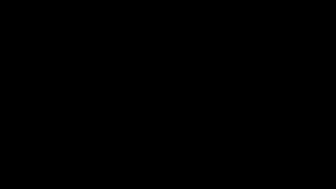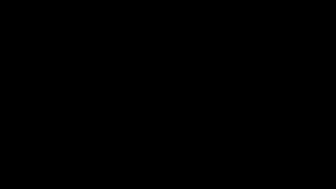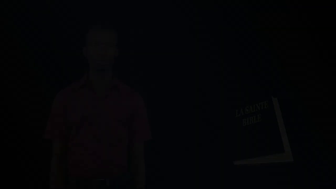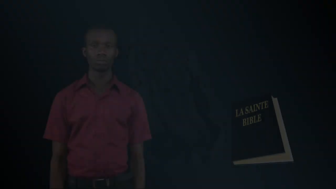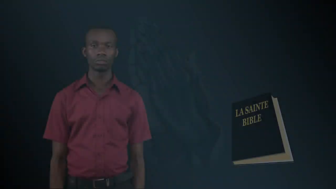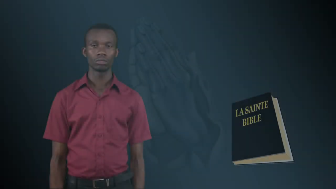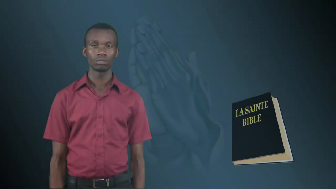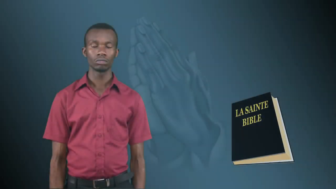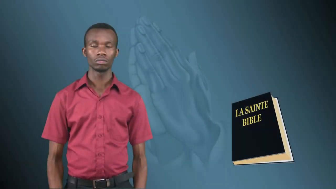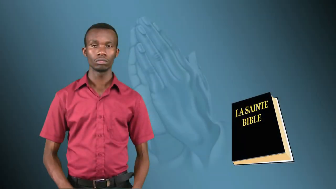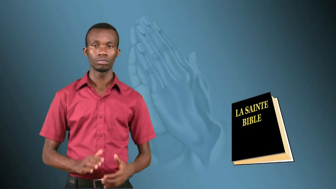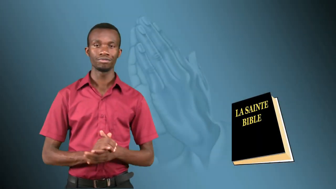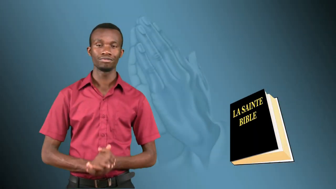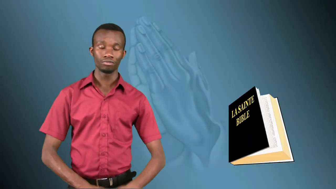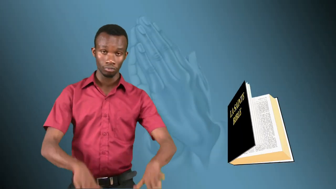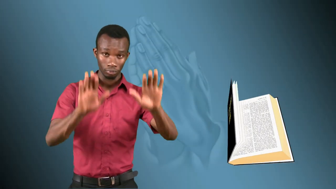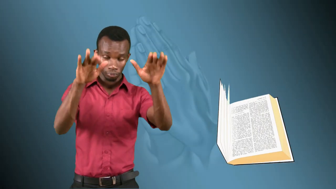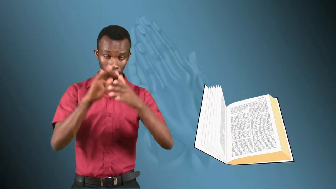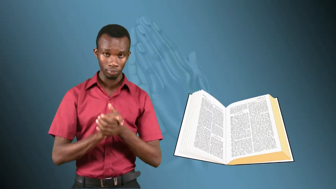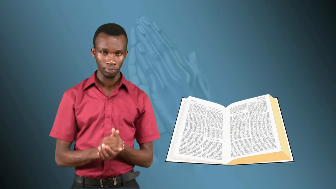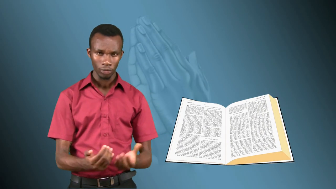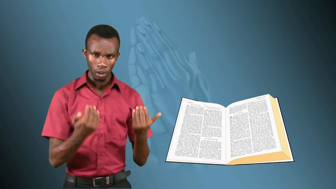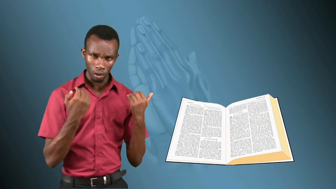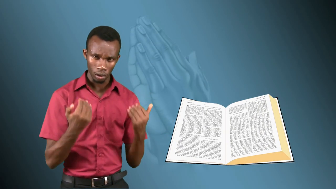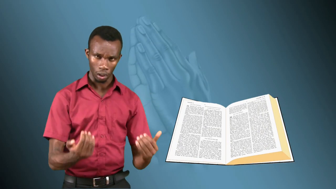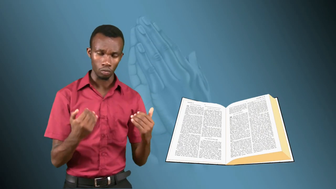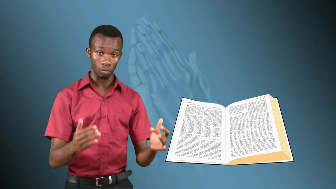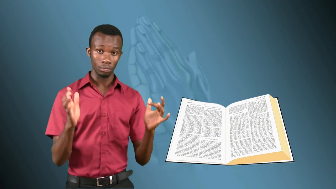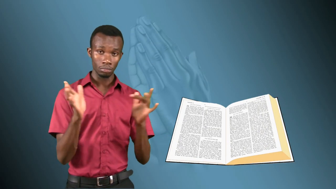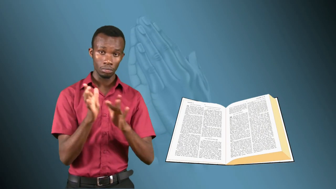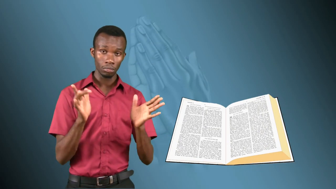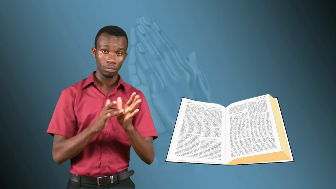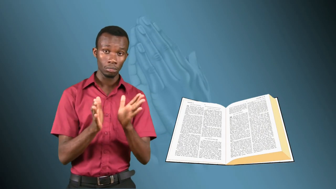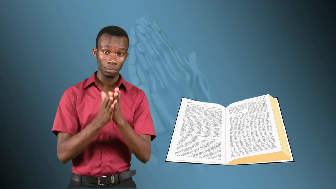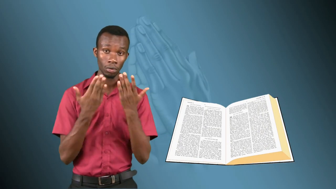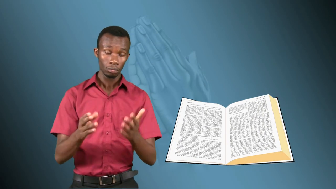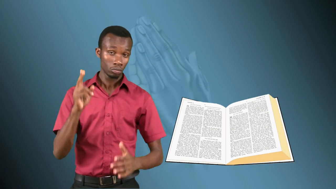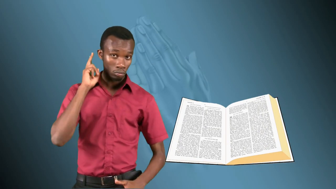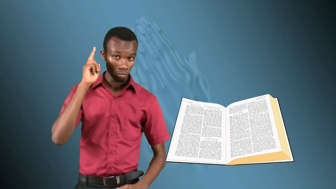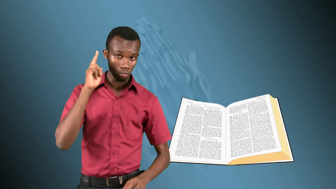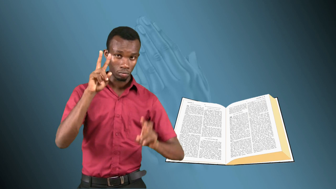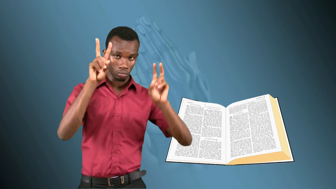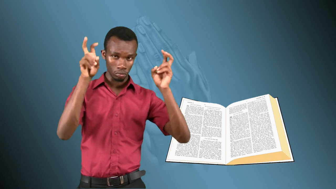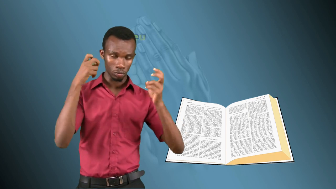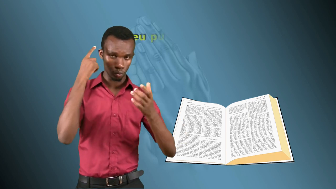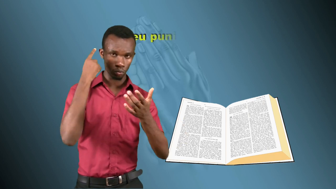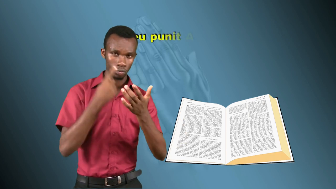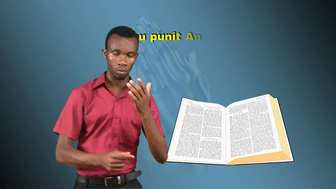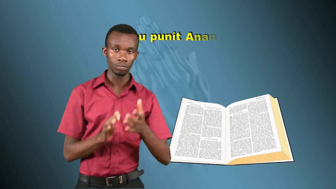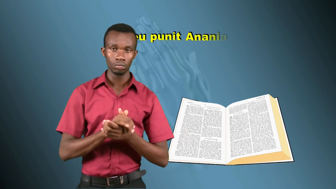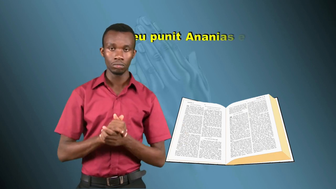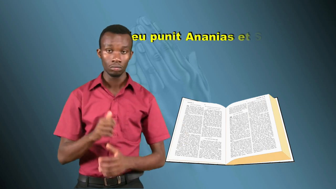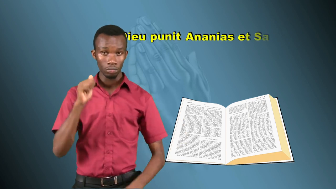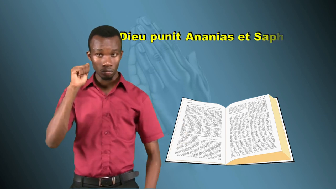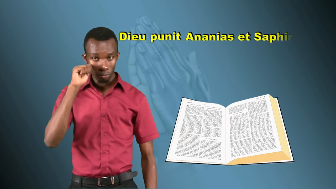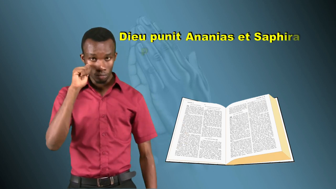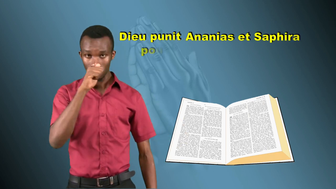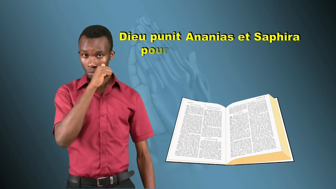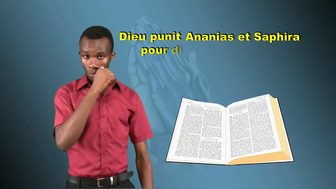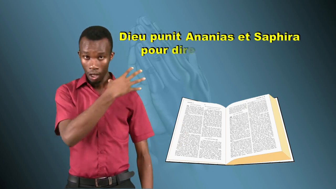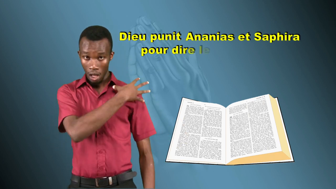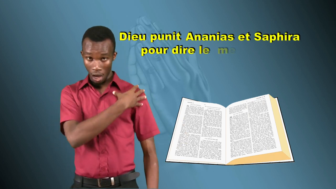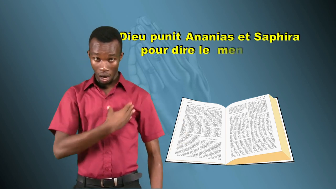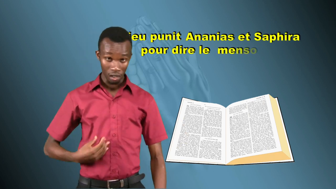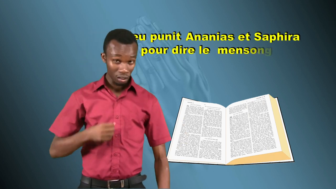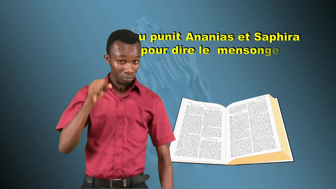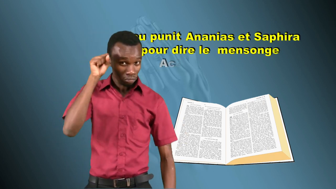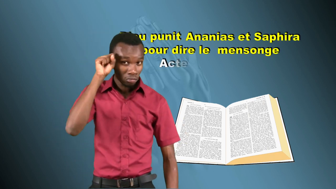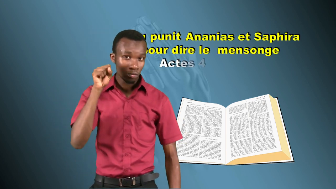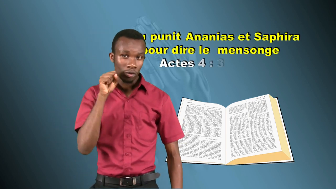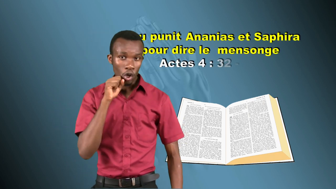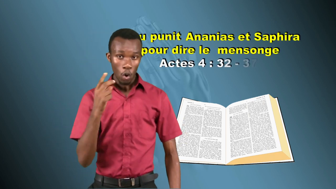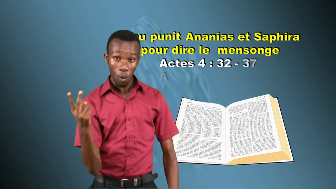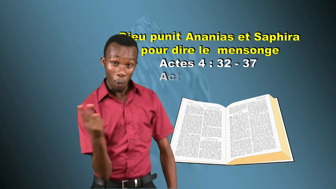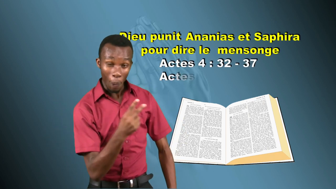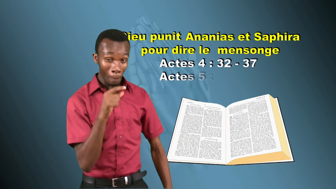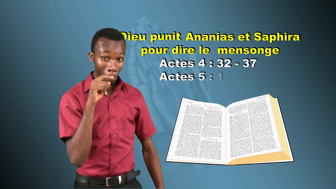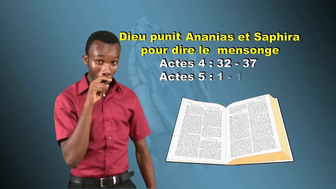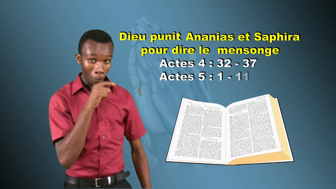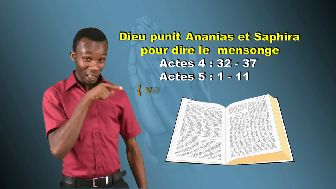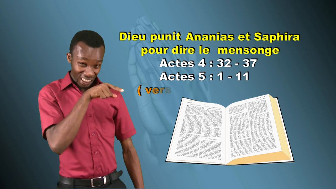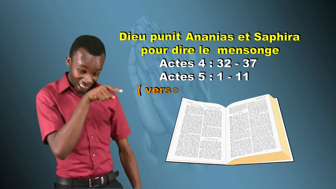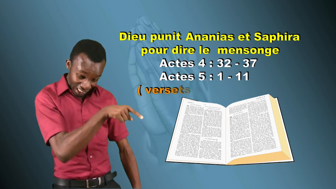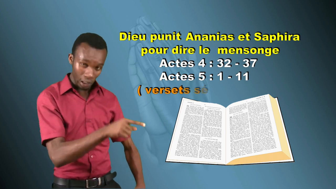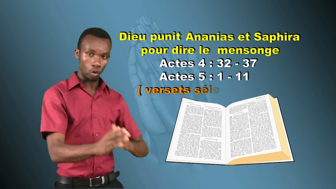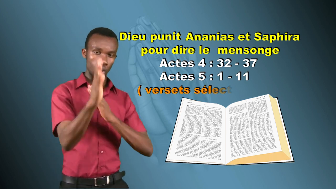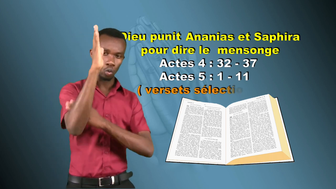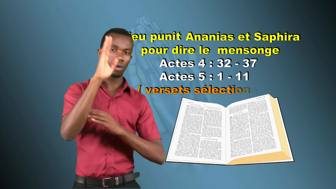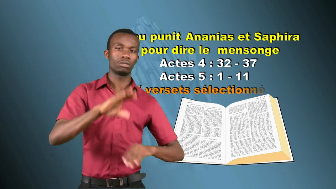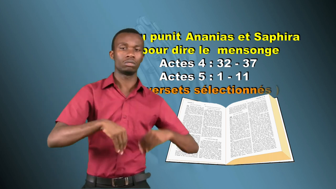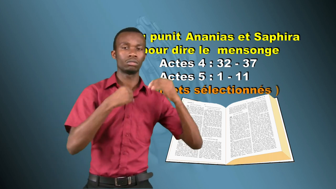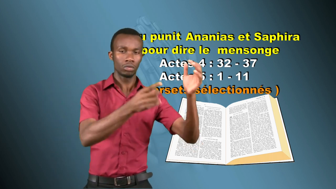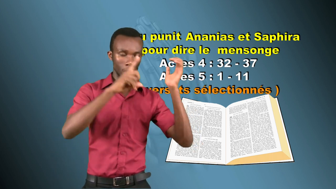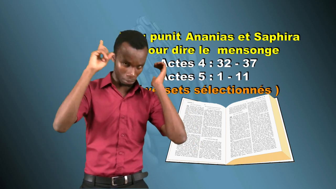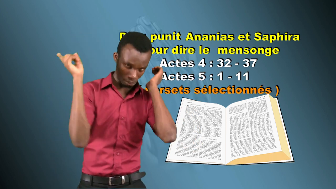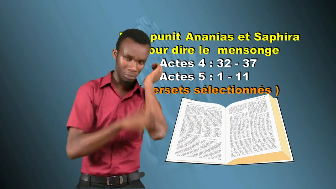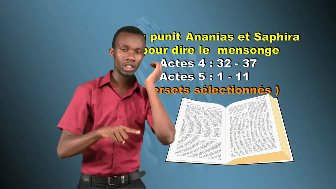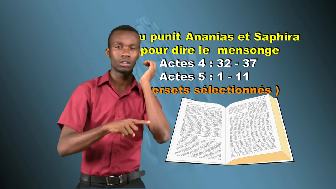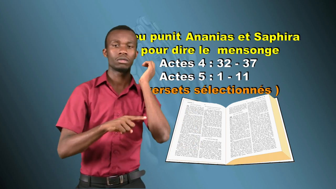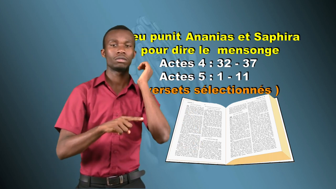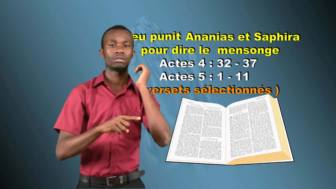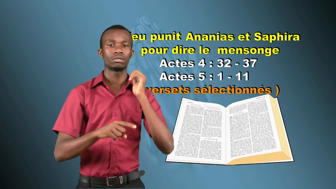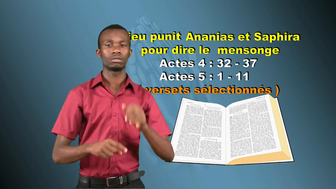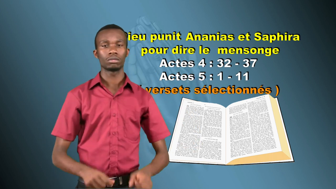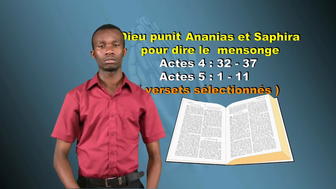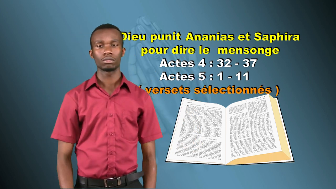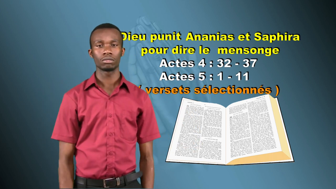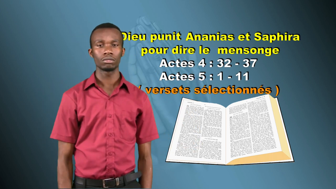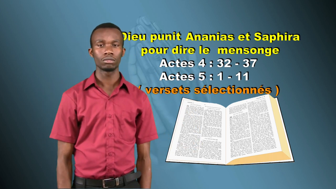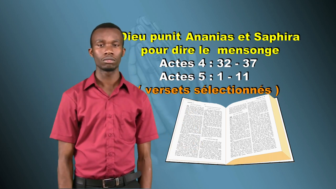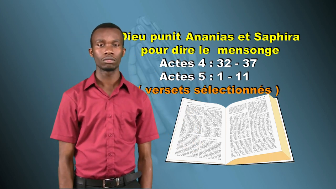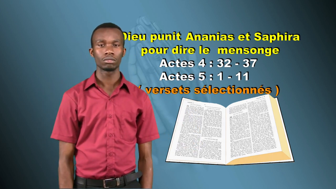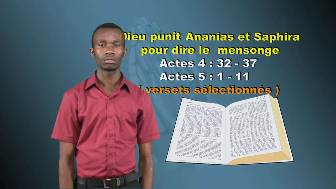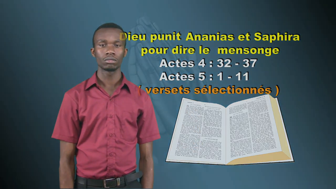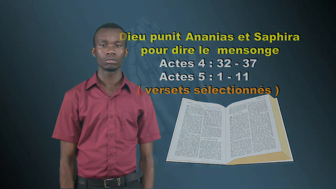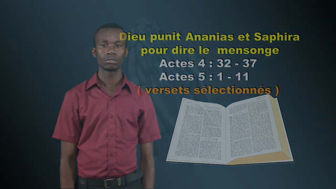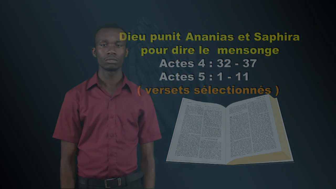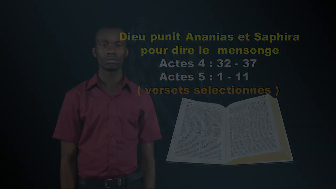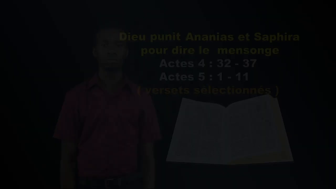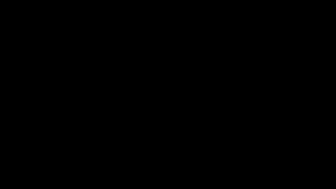Dieu punit Ananias et Saphira pour dire le mensonge